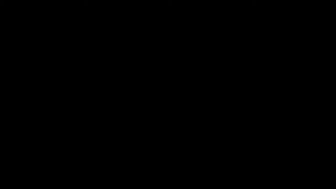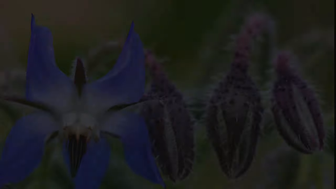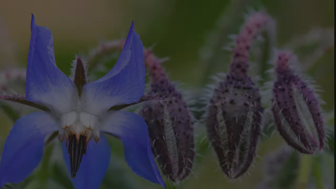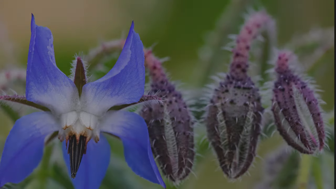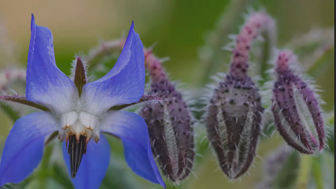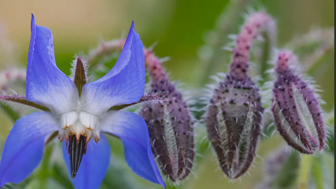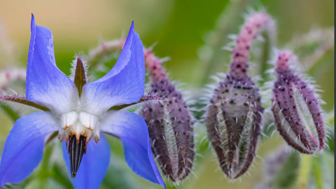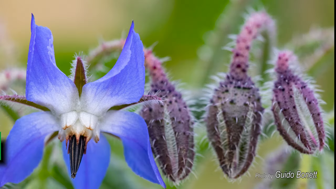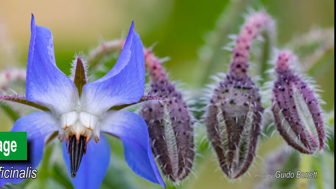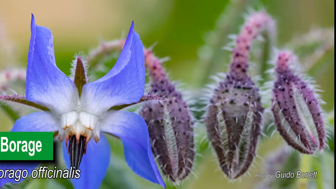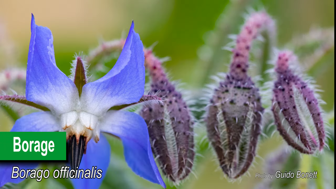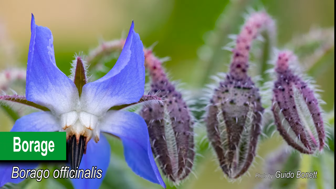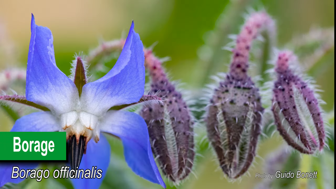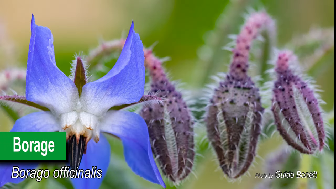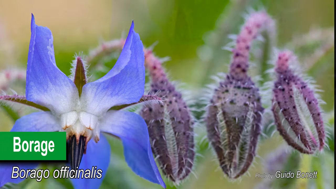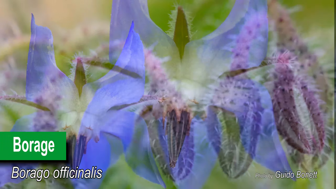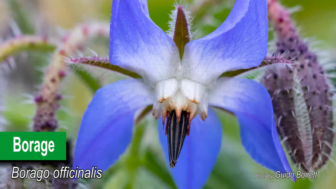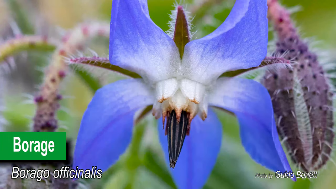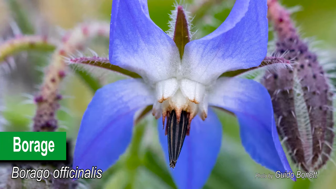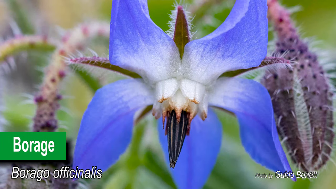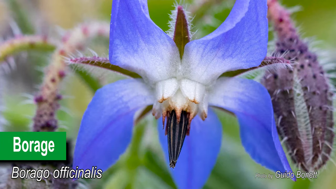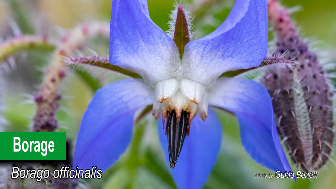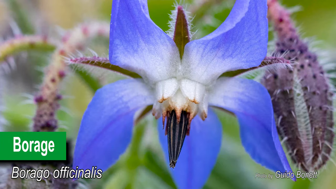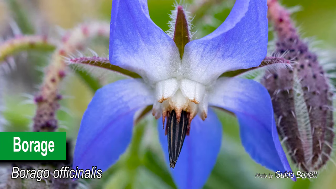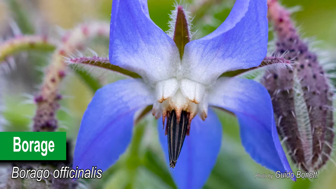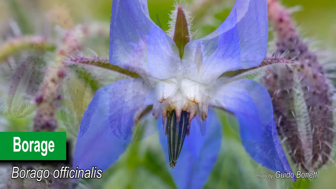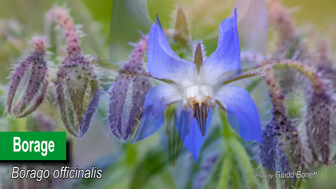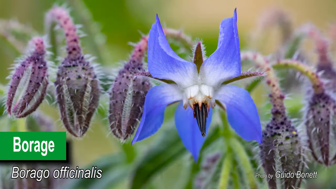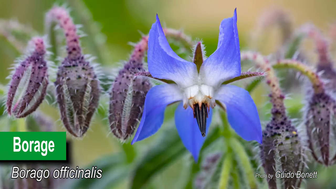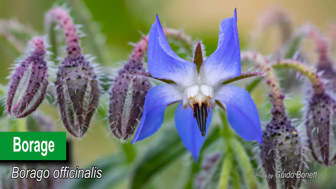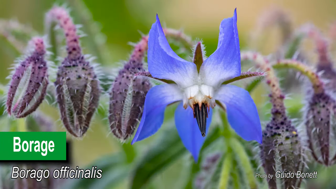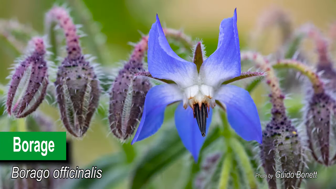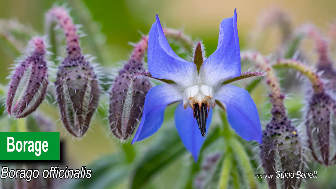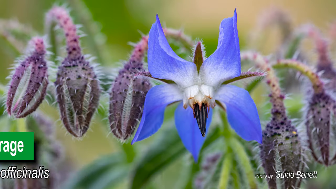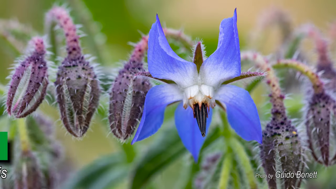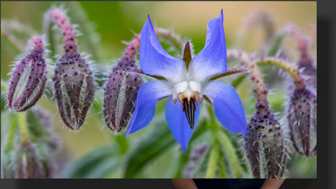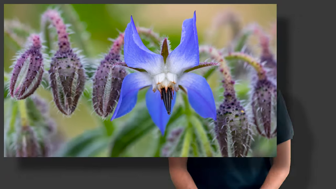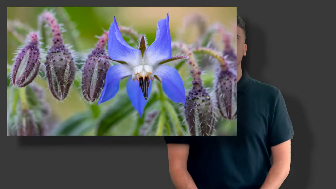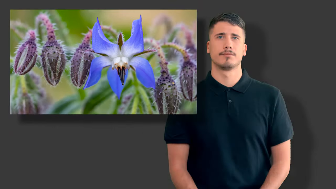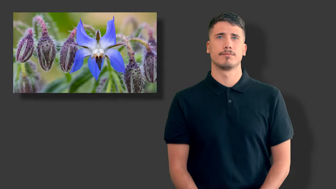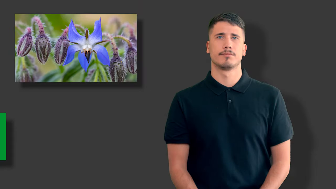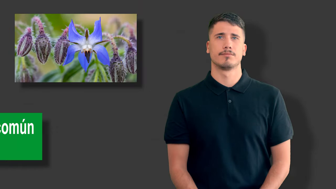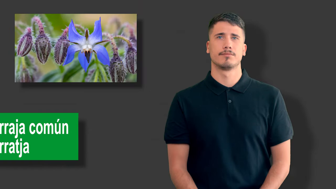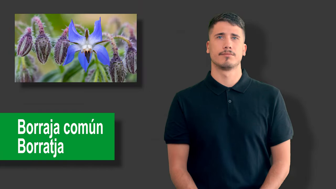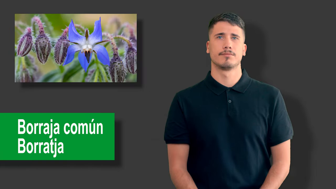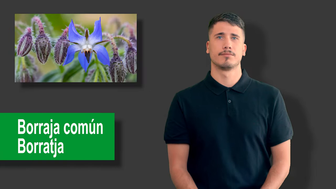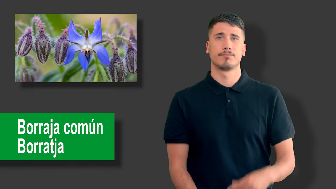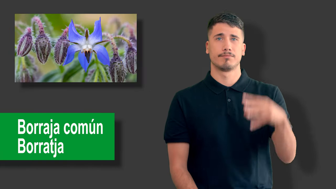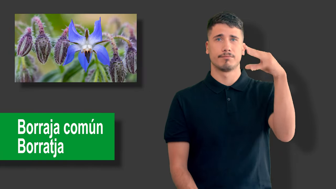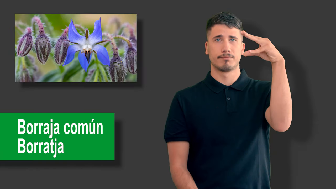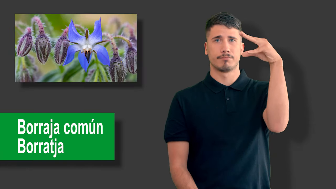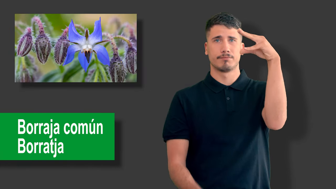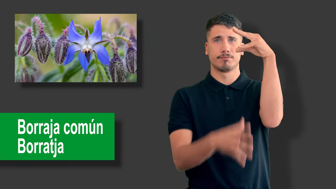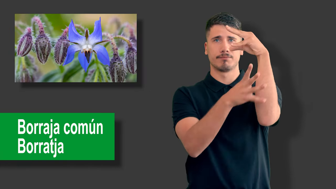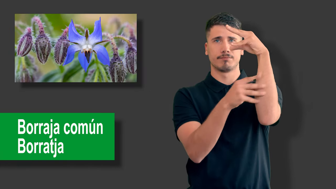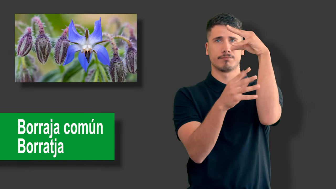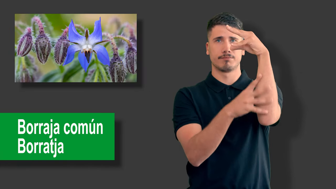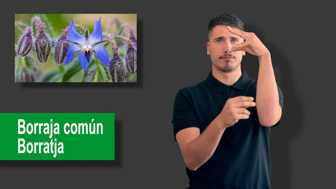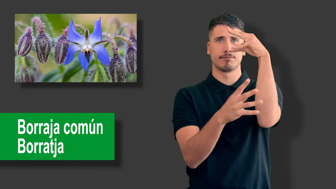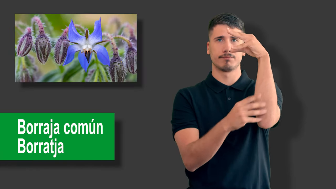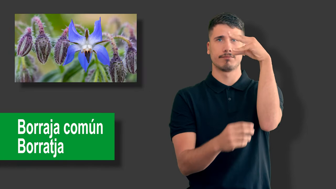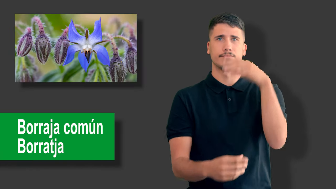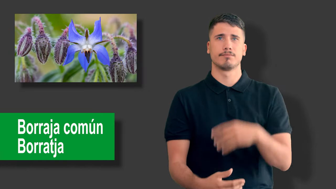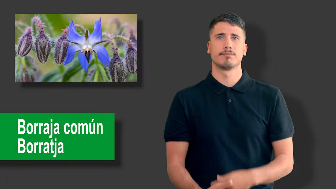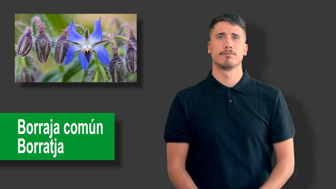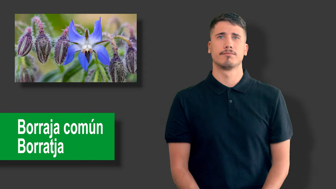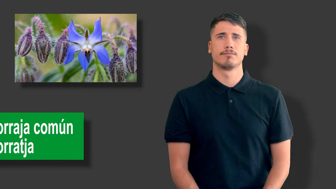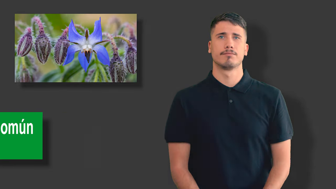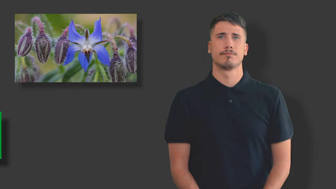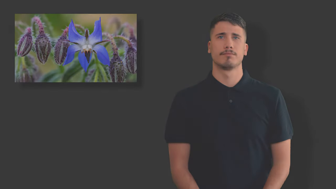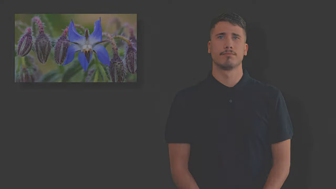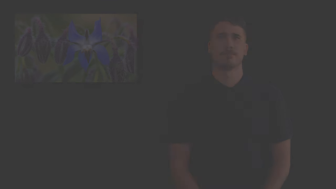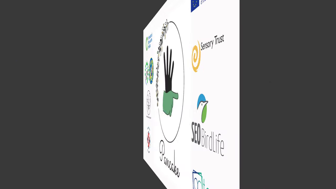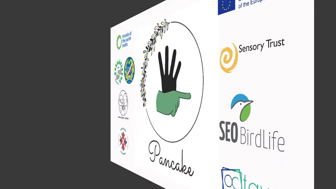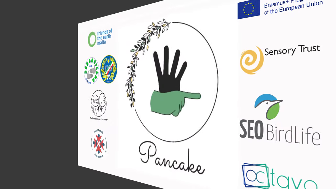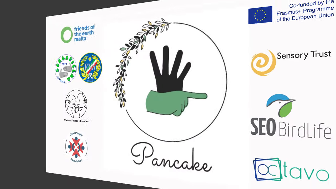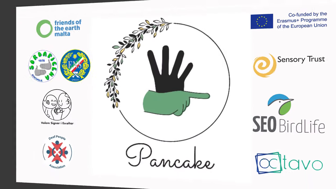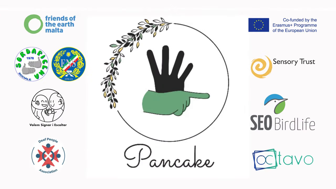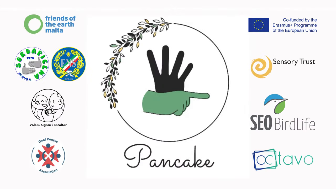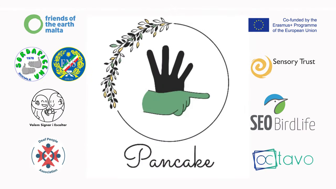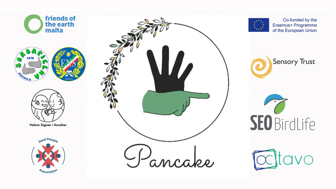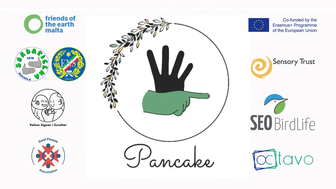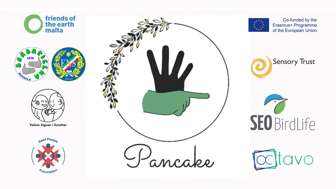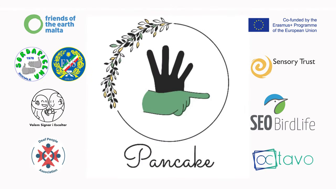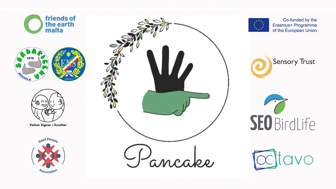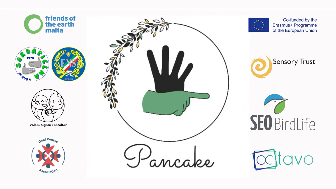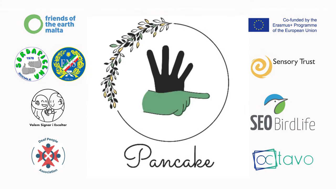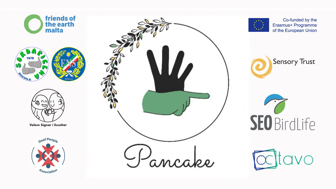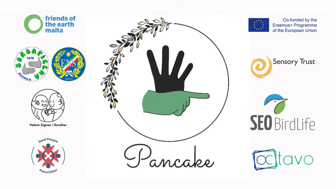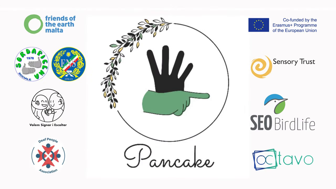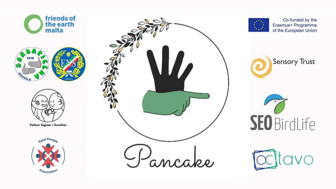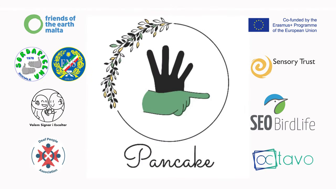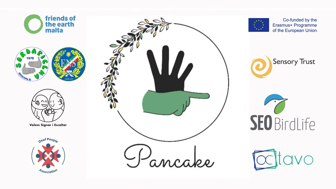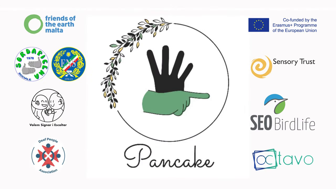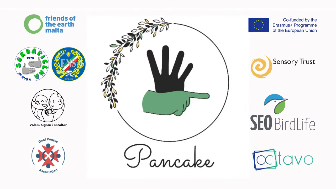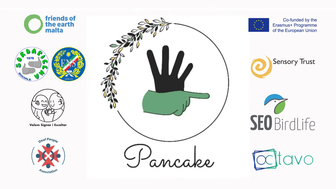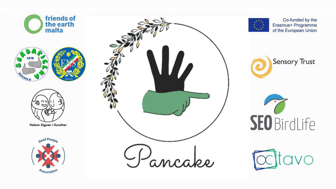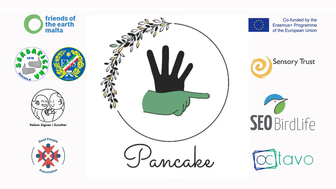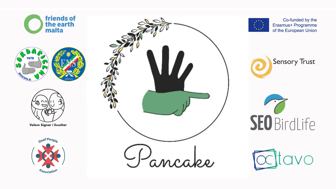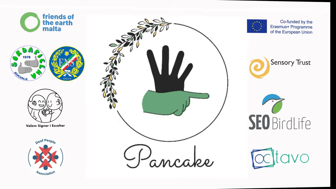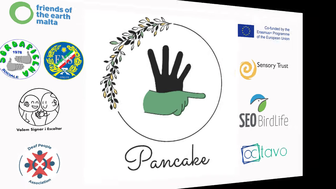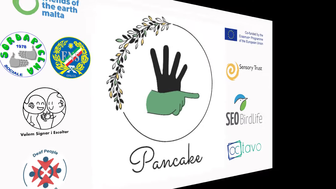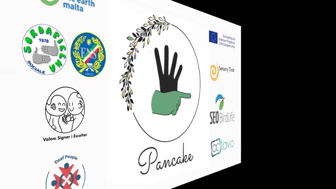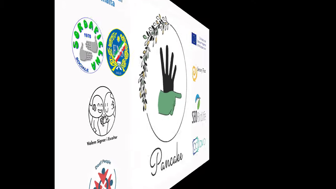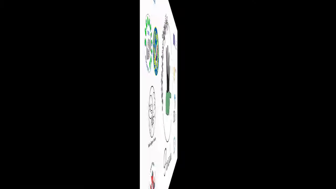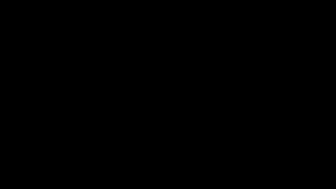Borraja común